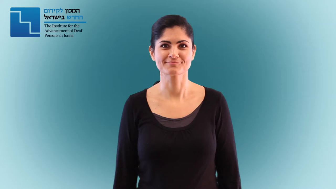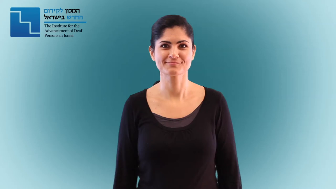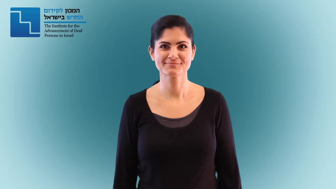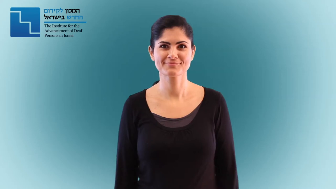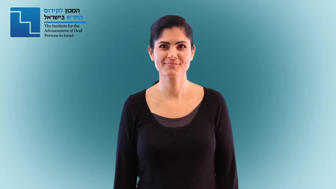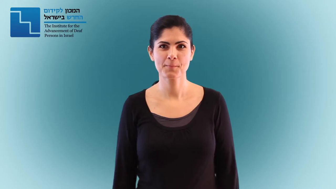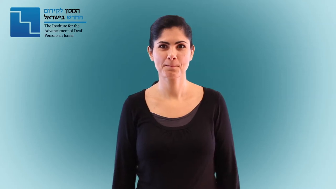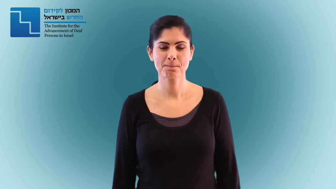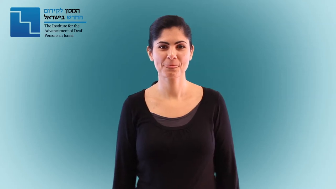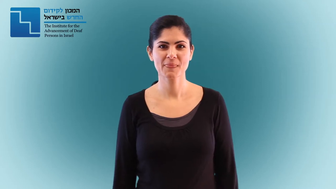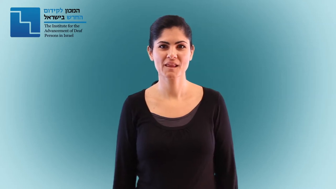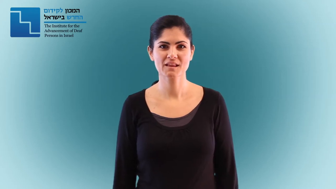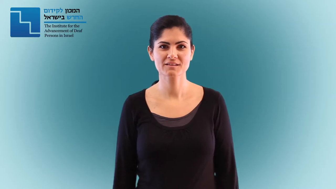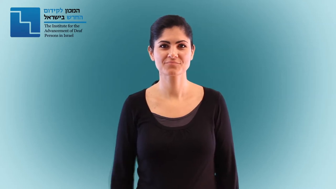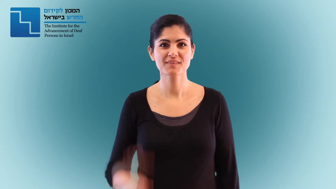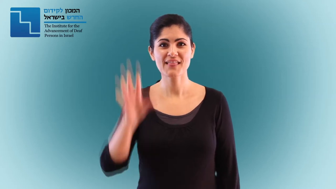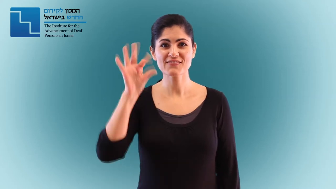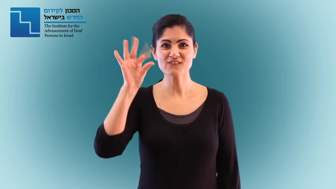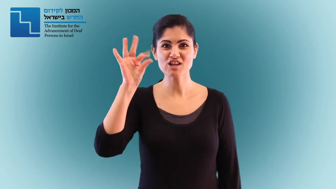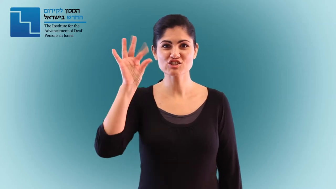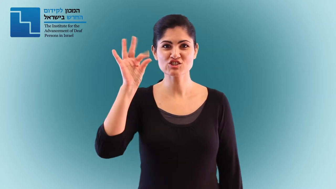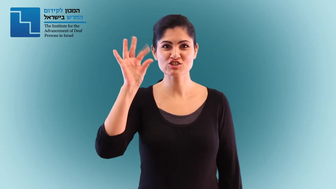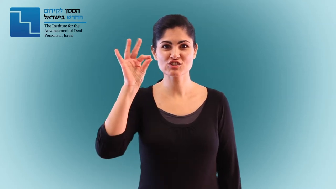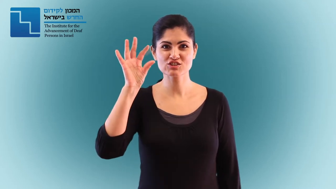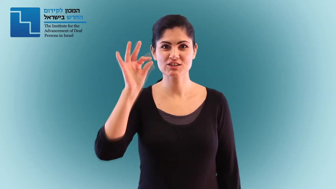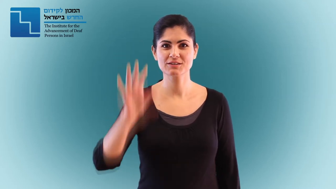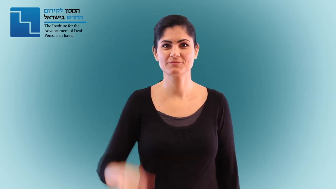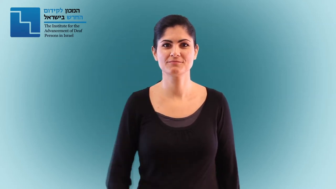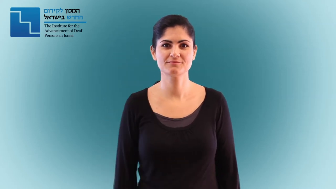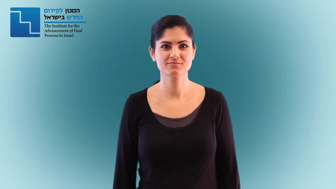דבש